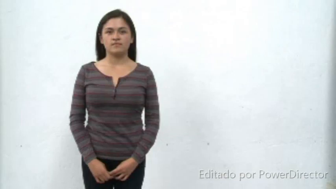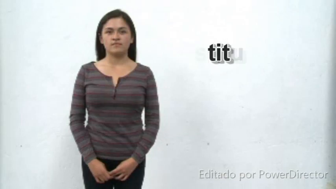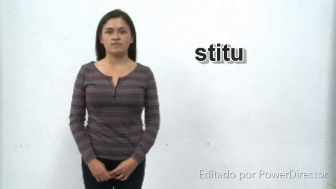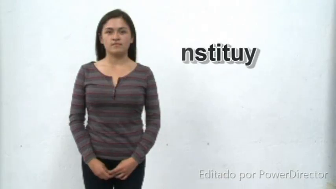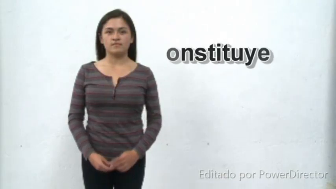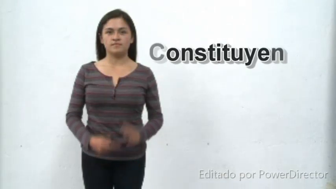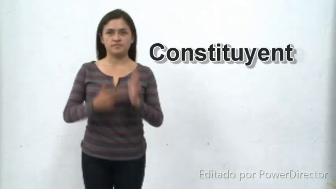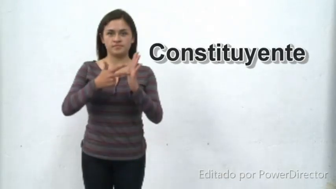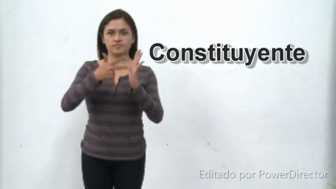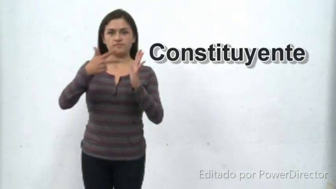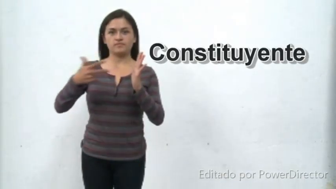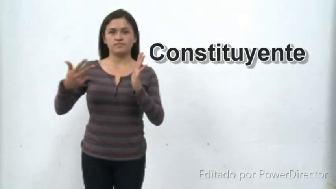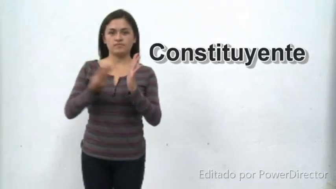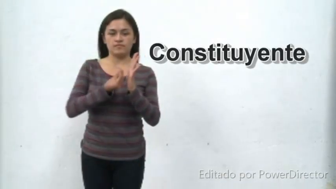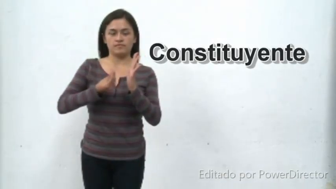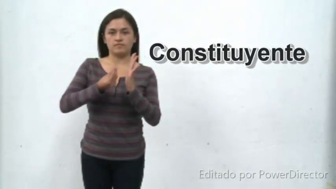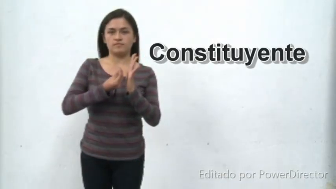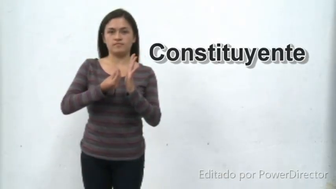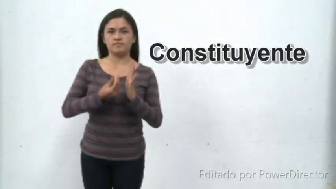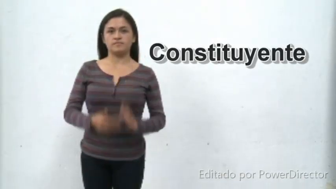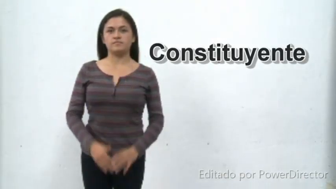Constituyente